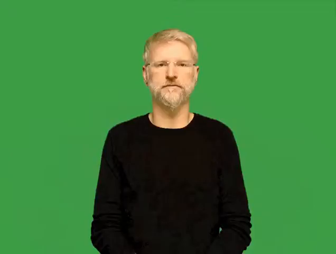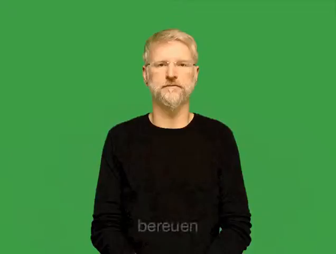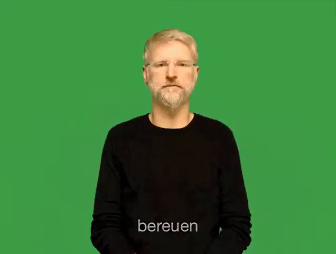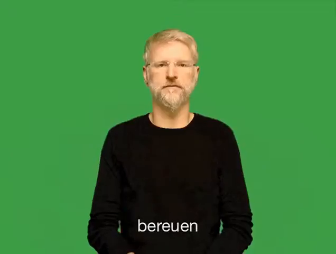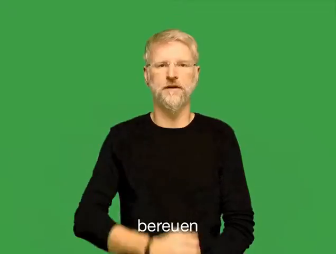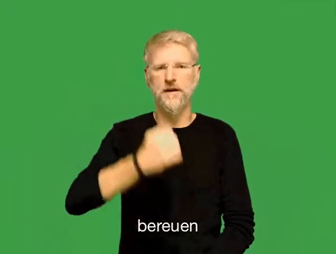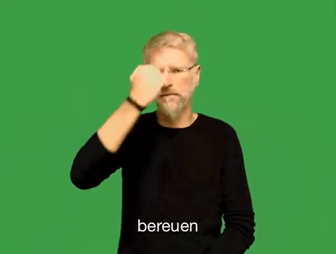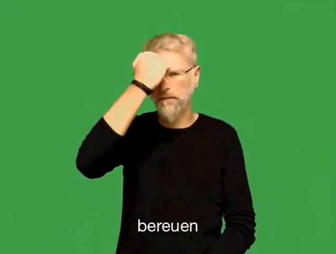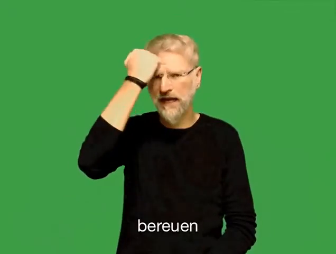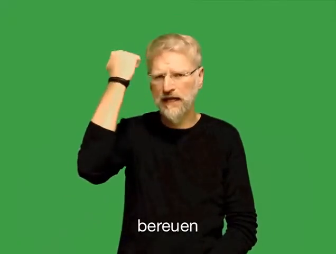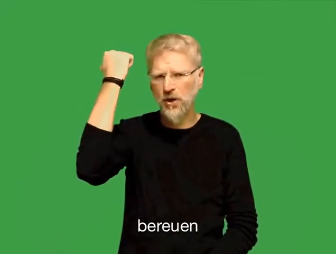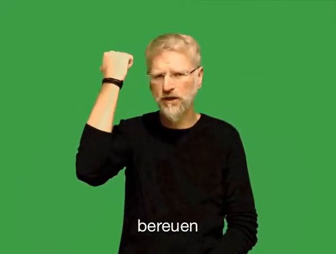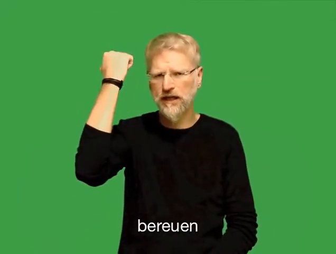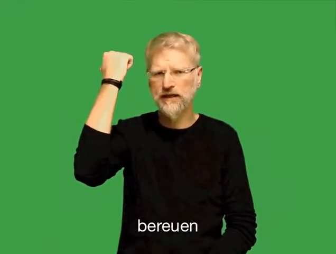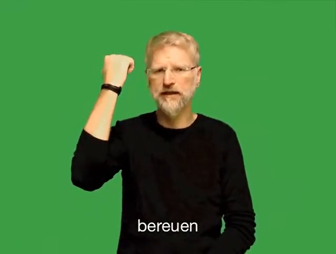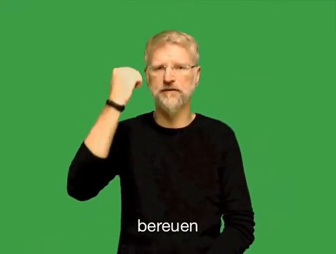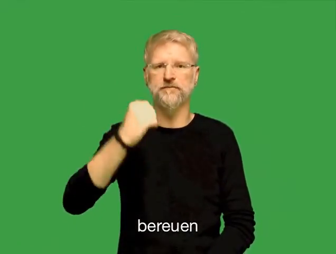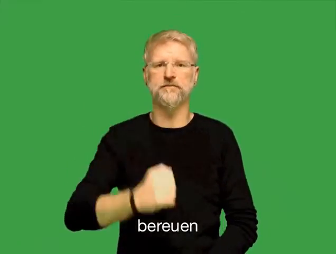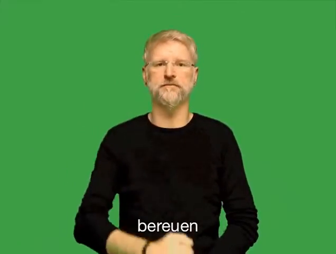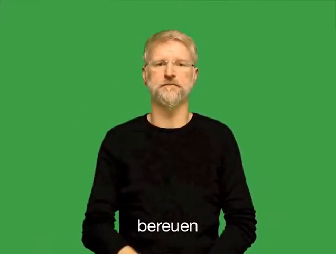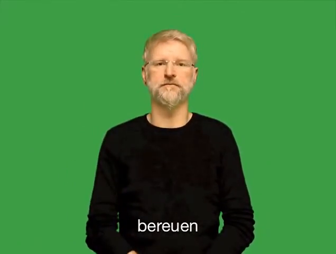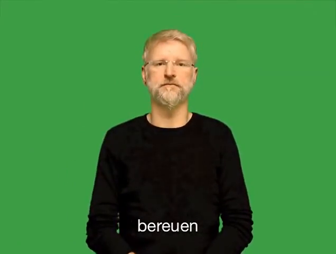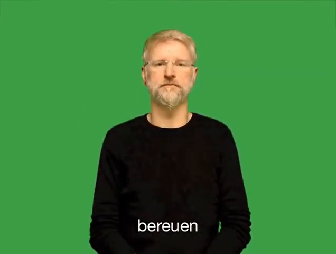bereuen